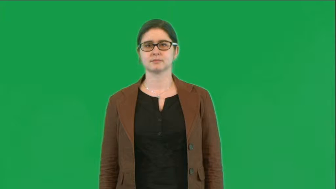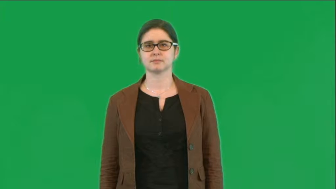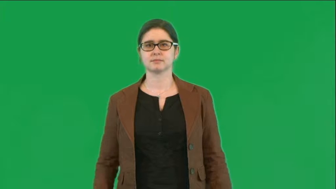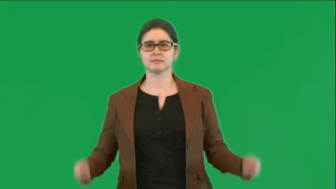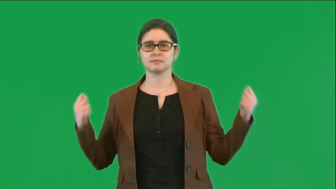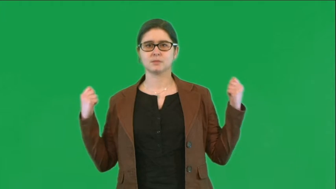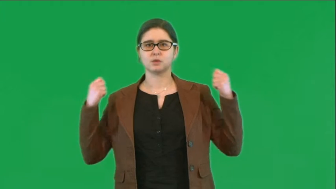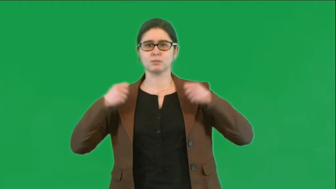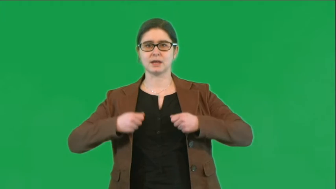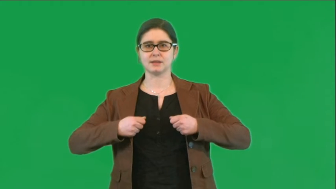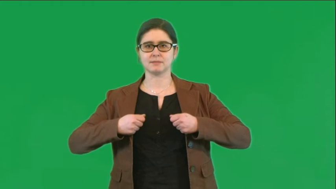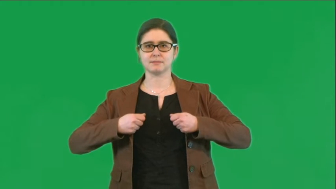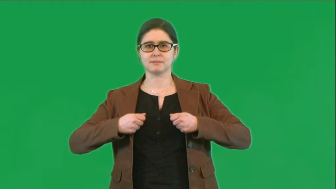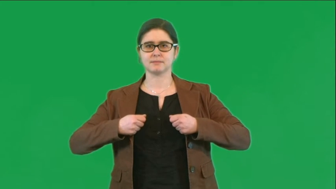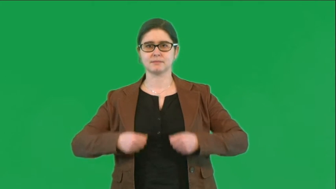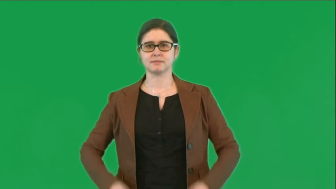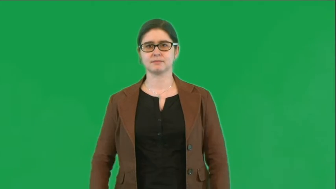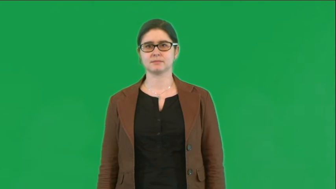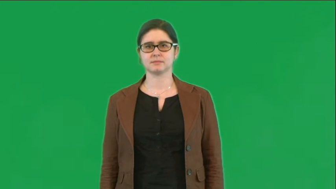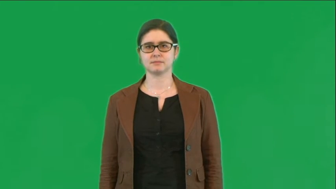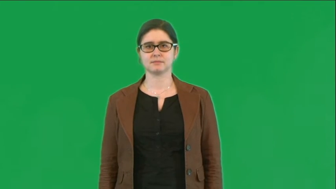ubranie